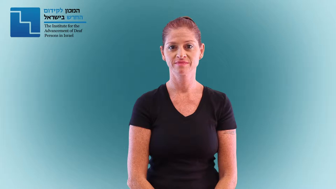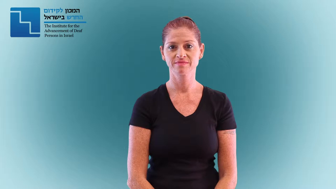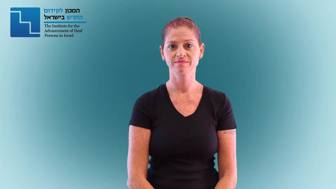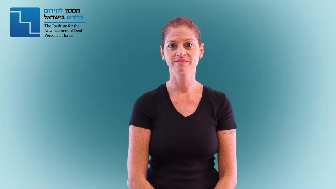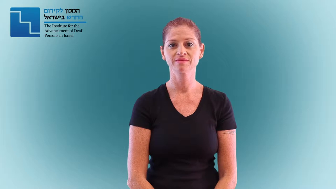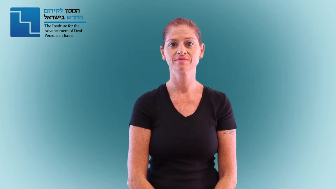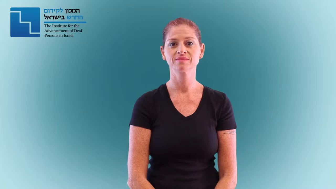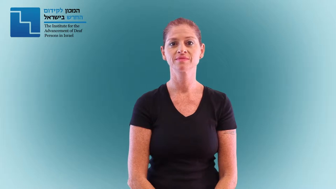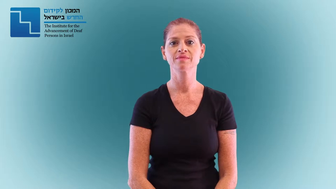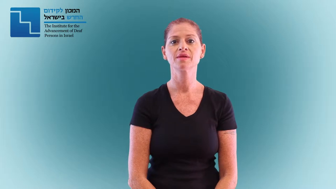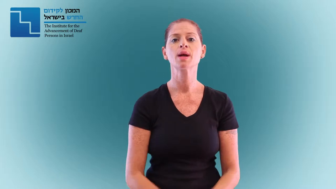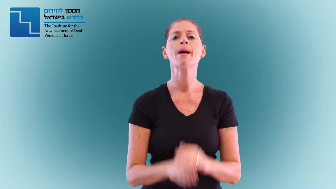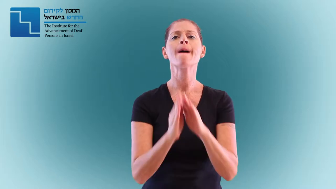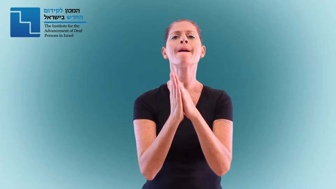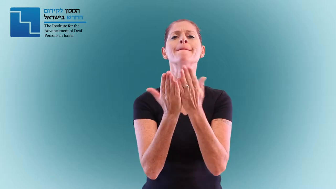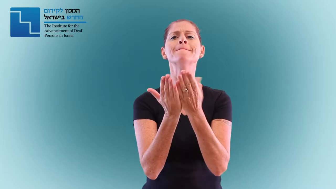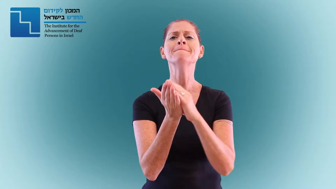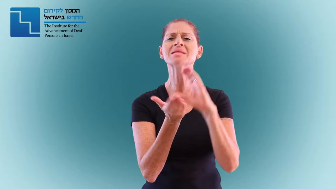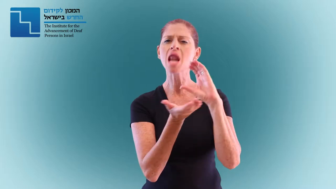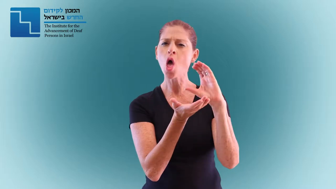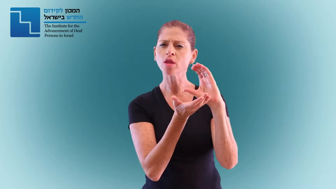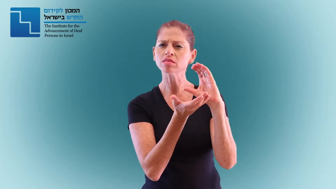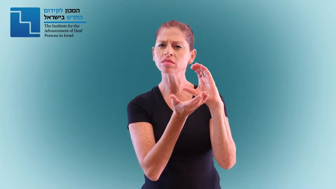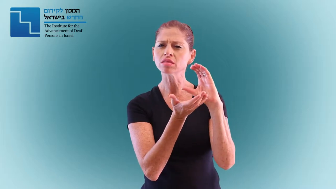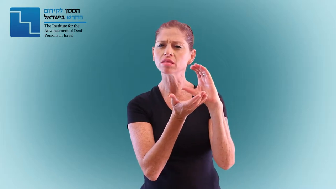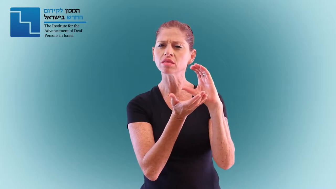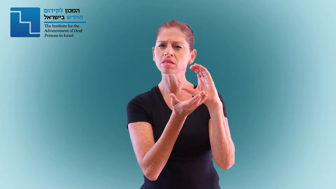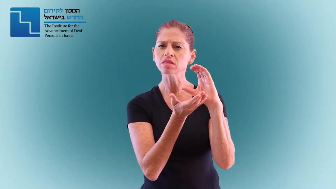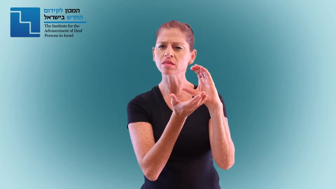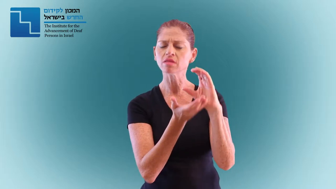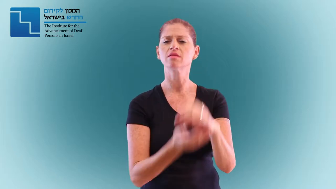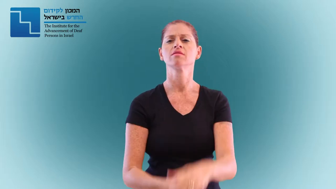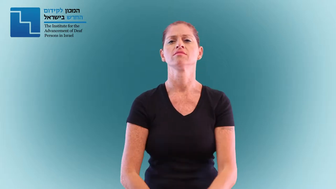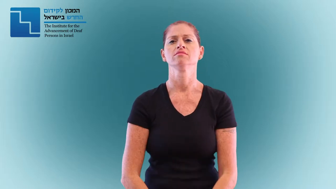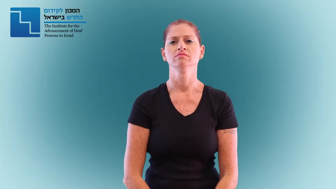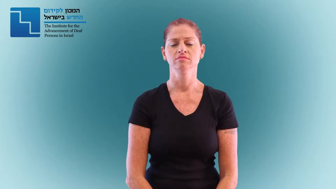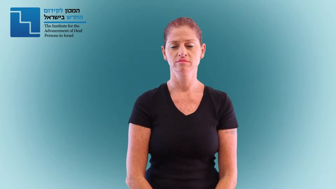מילון